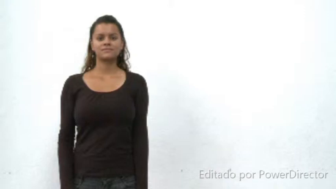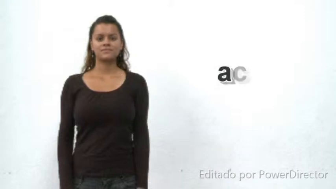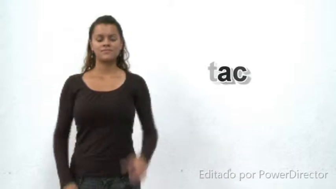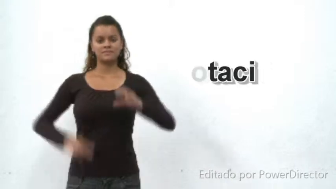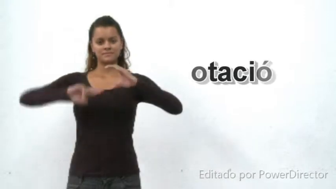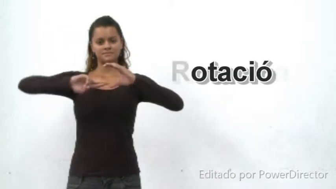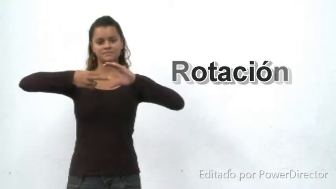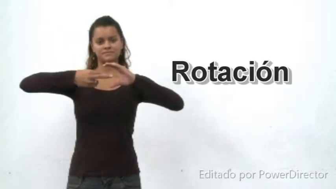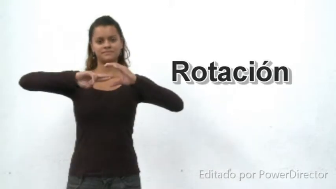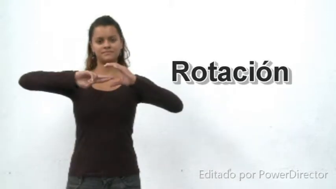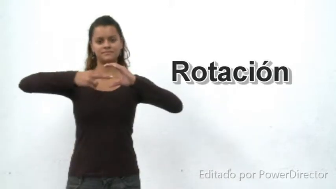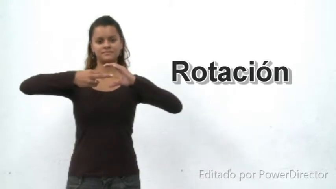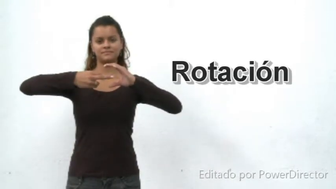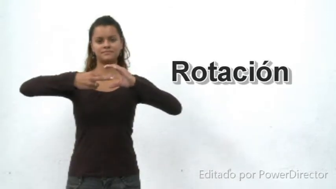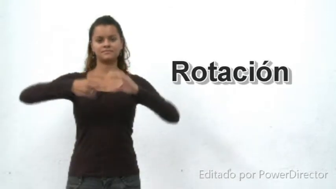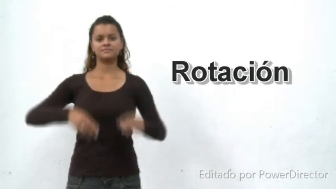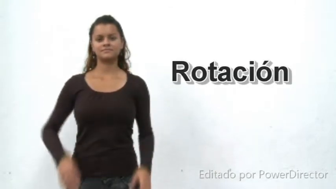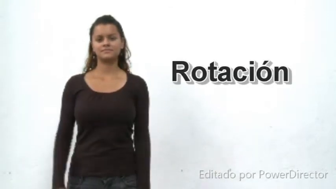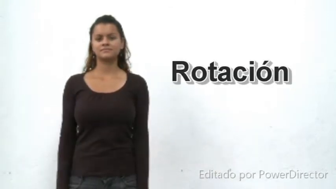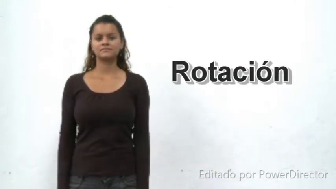Rotación